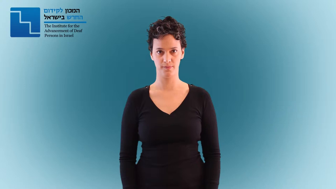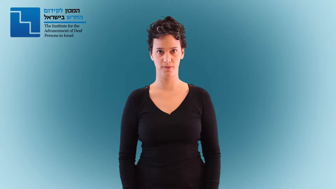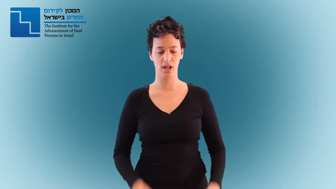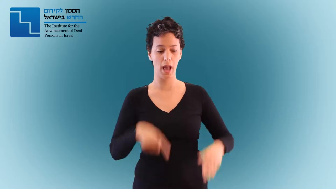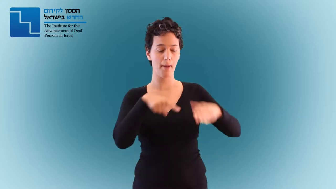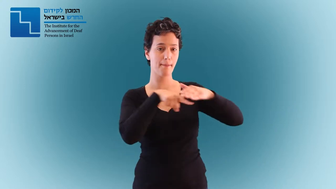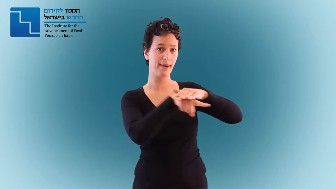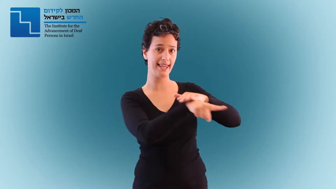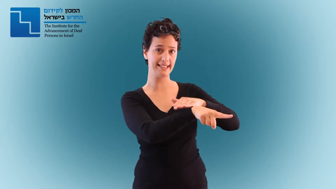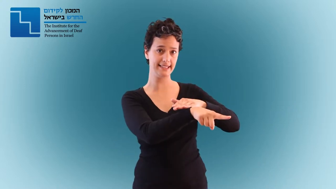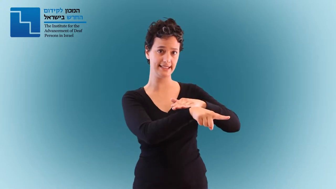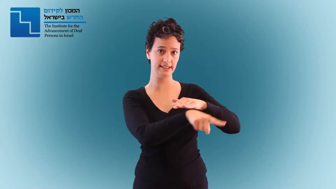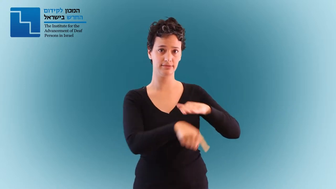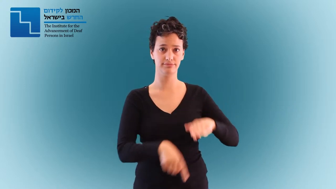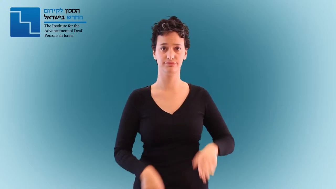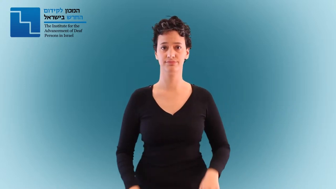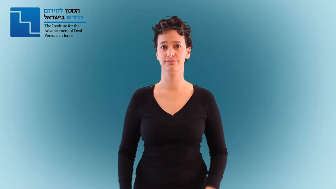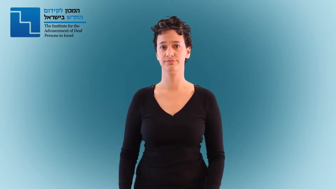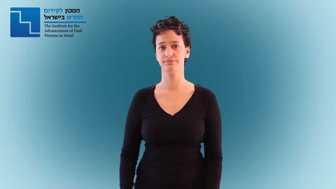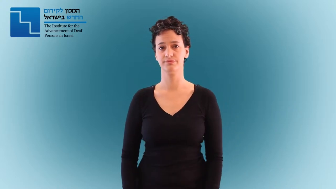פליט